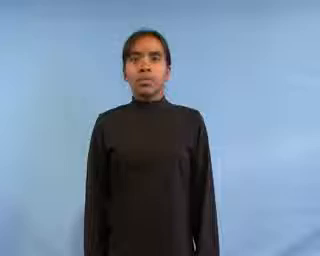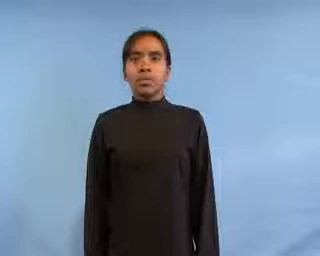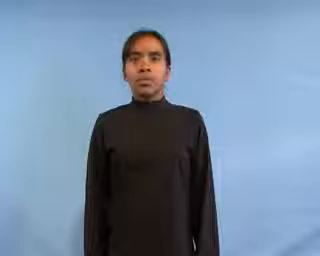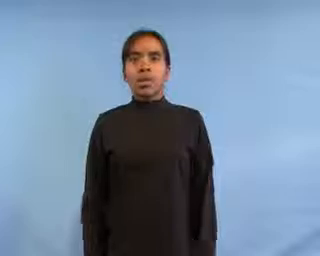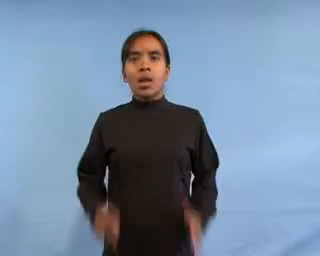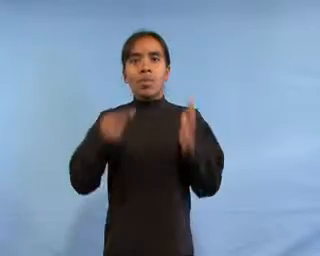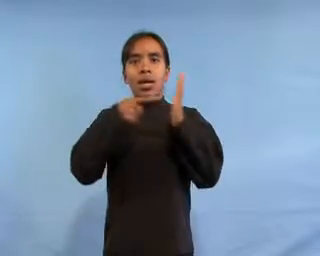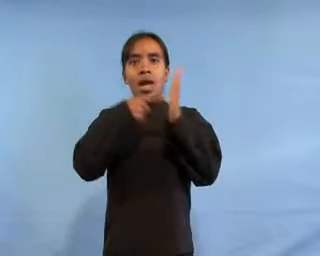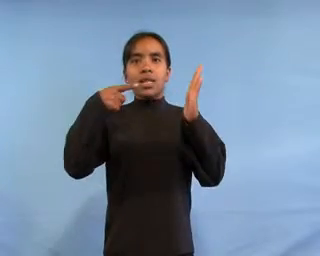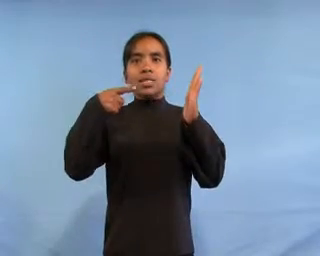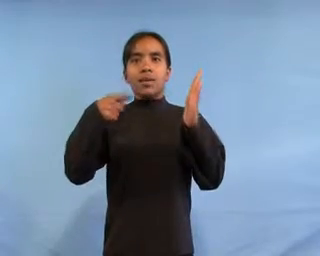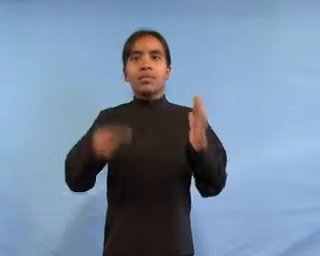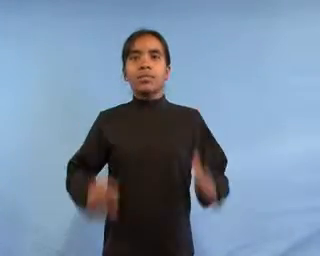maranitra